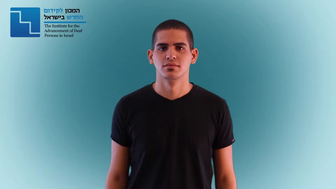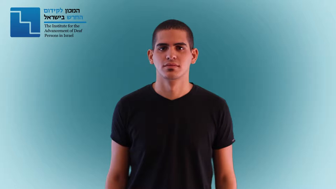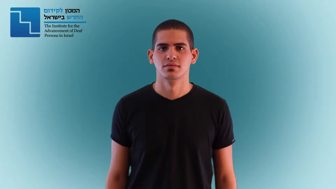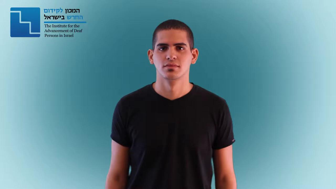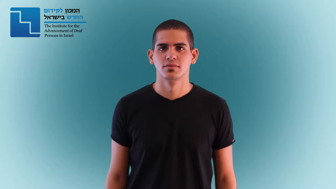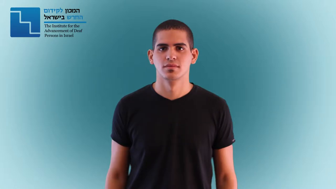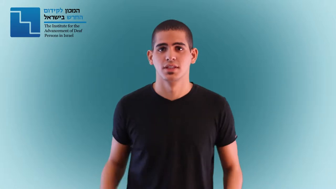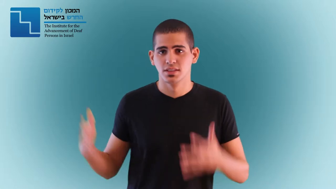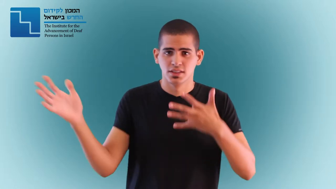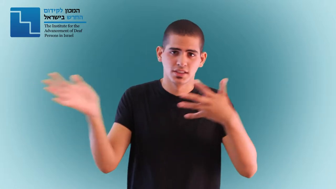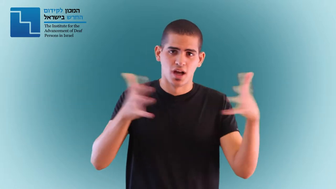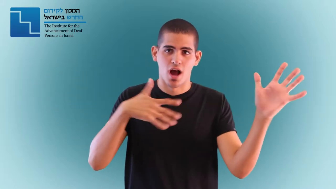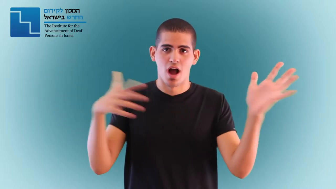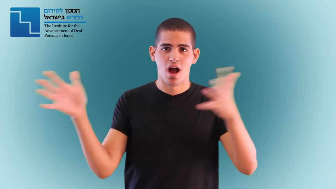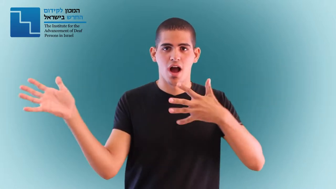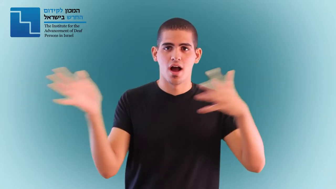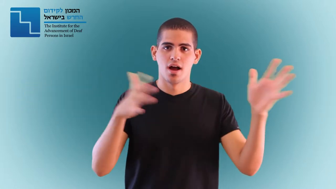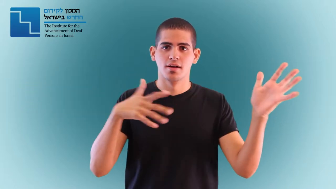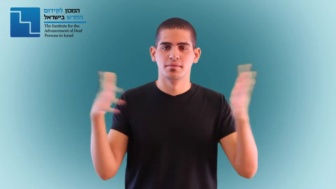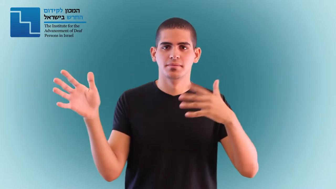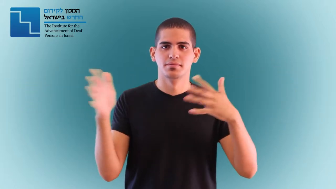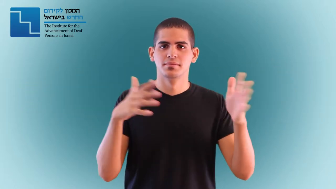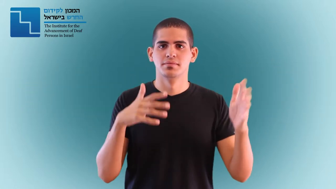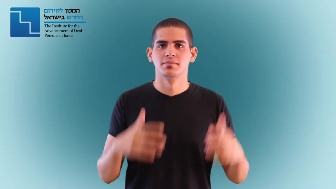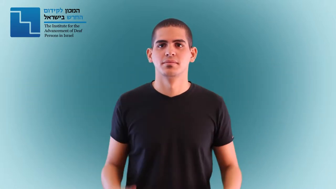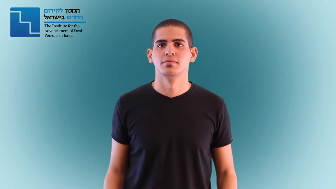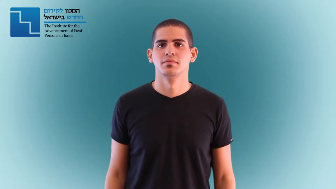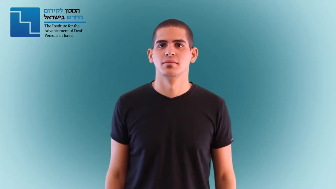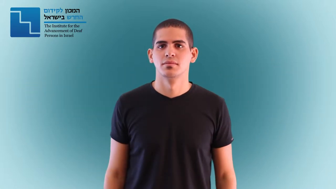סערה